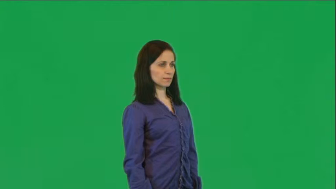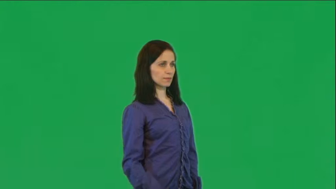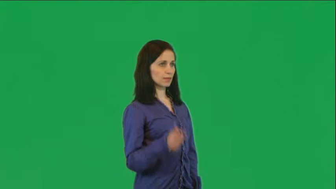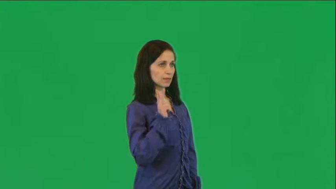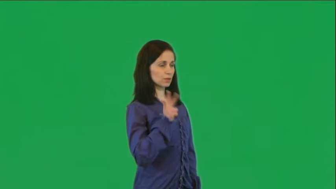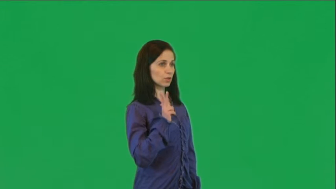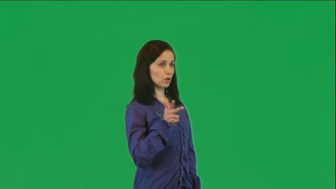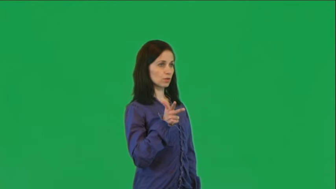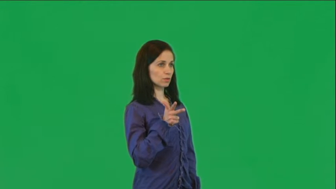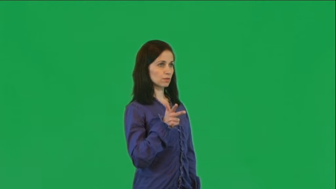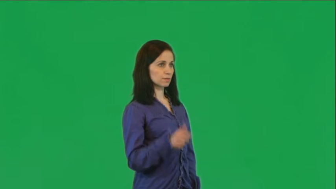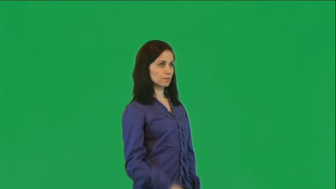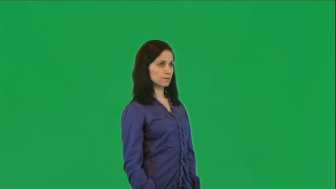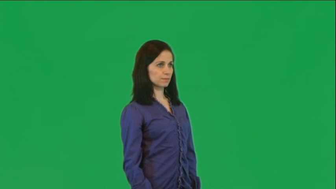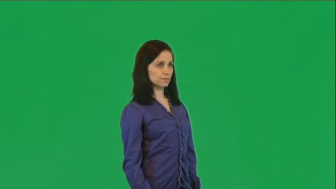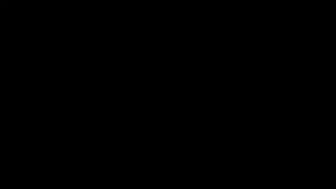kto